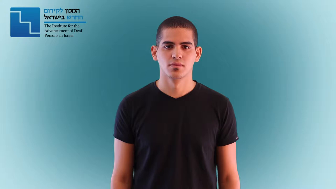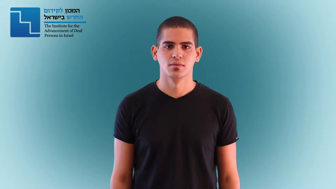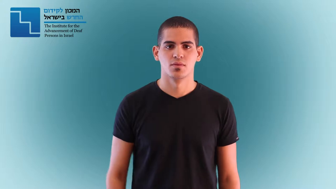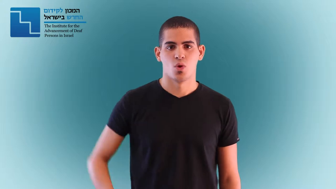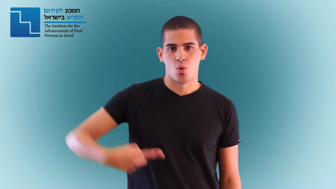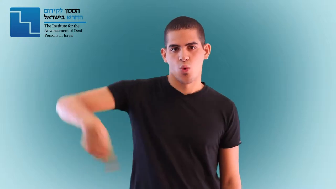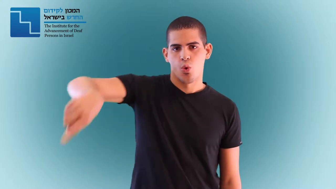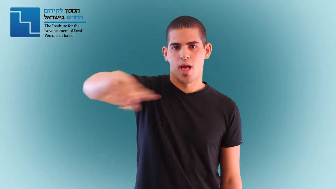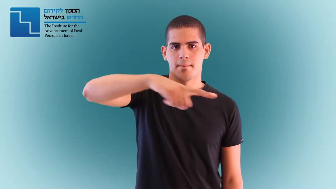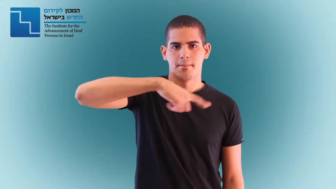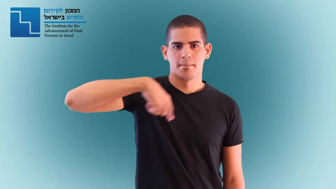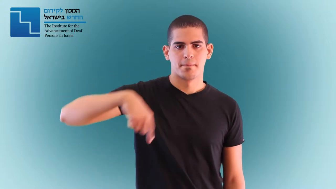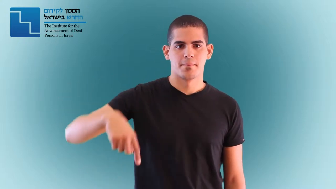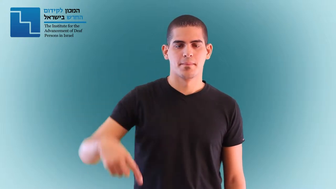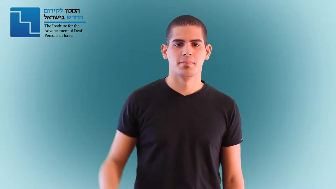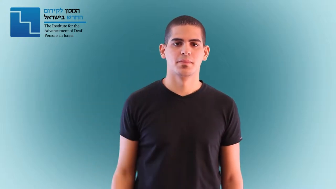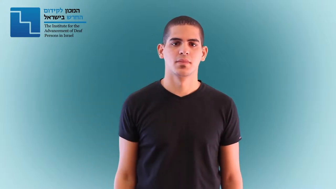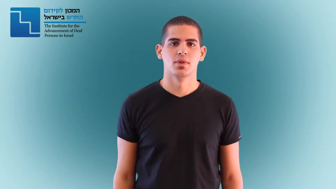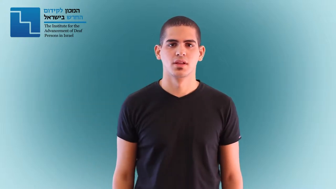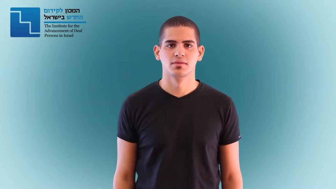כולם